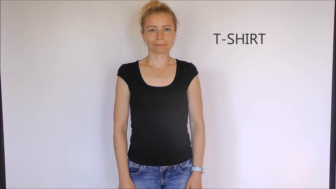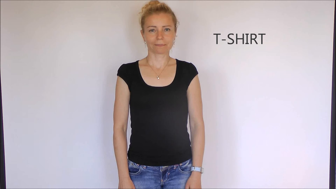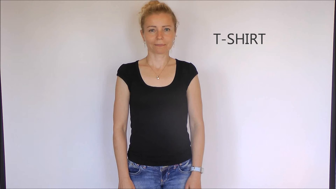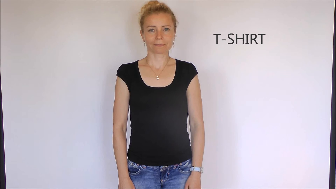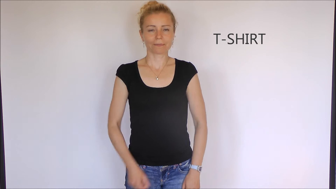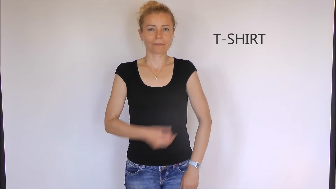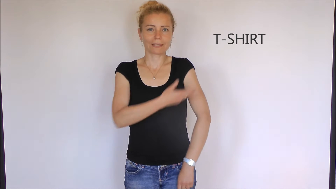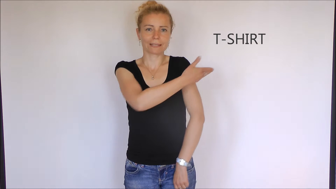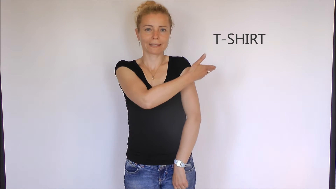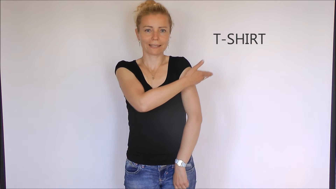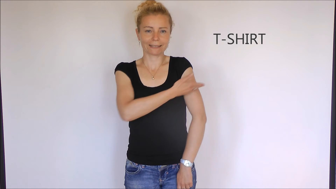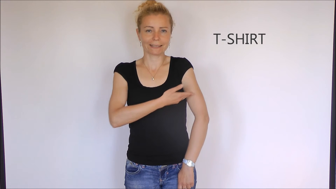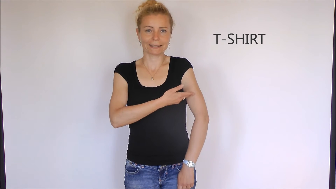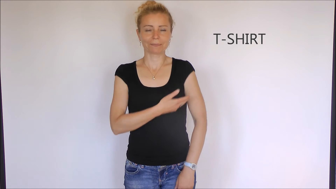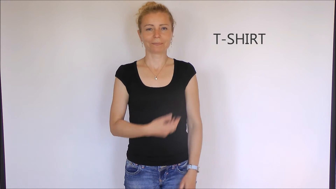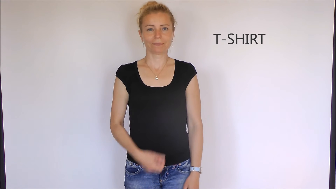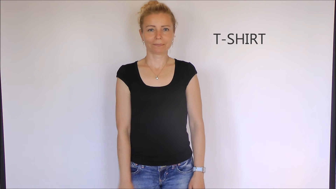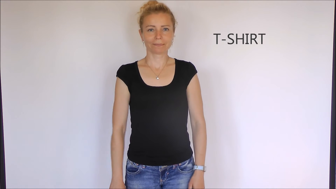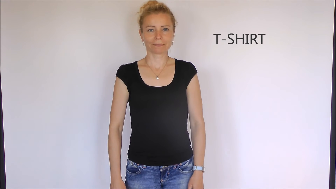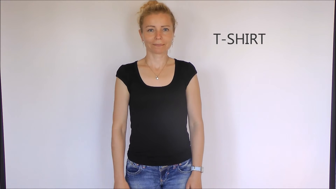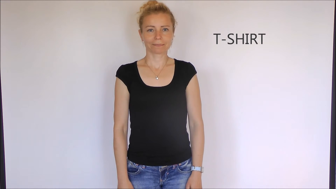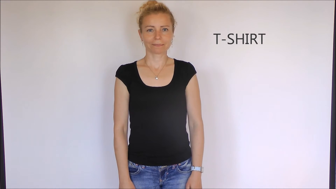T SHIRT